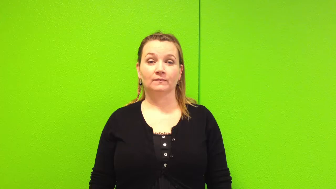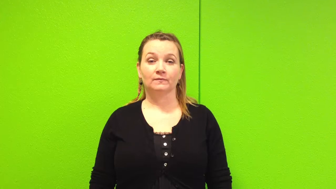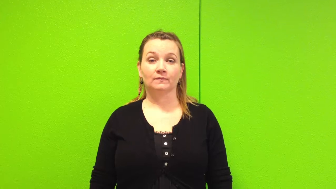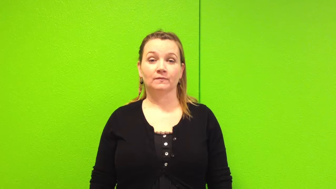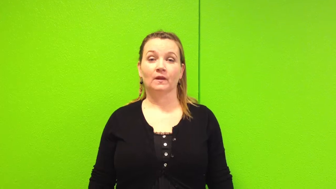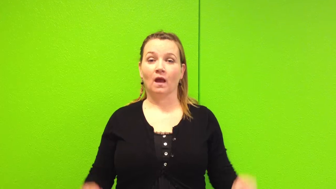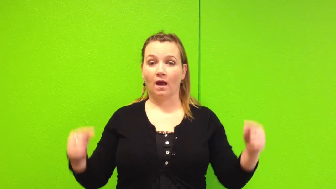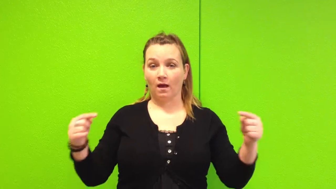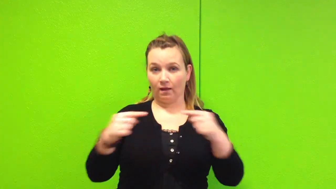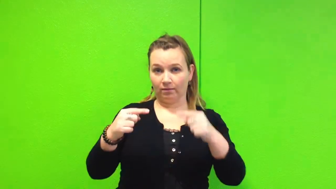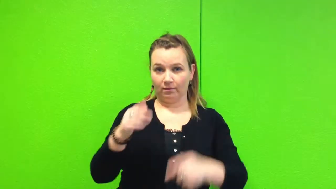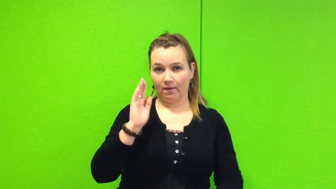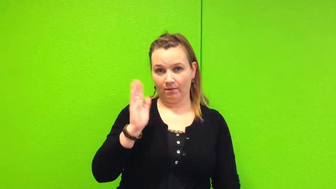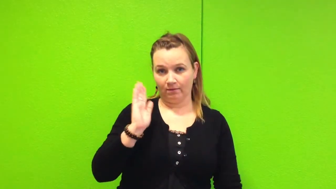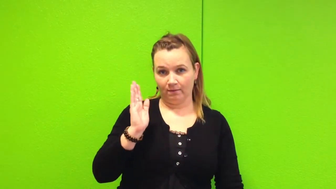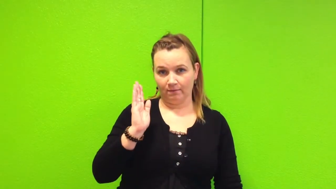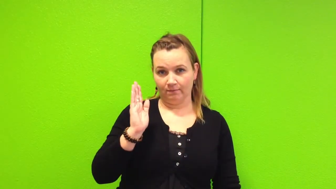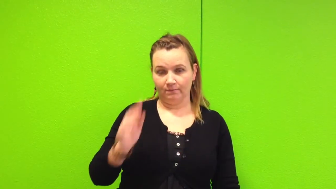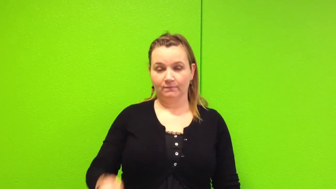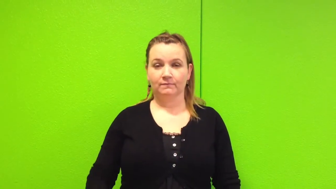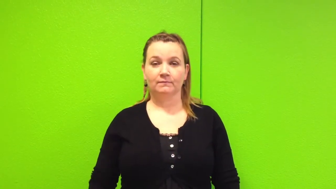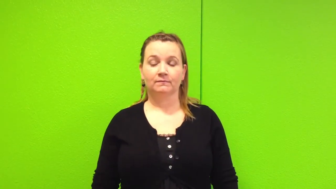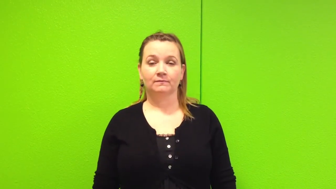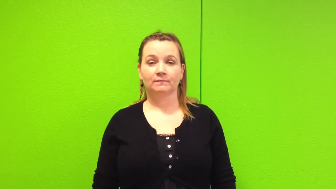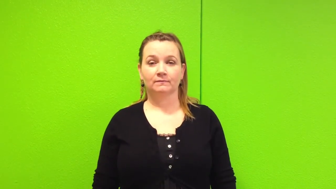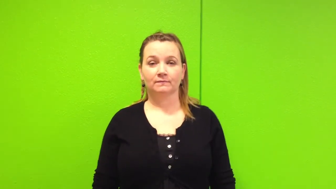Andheiti